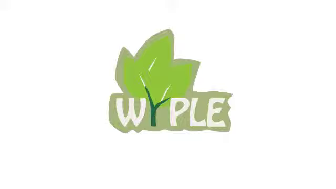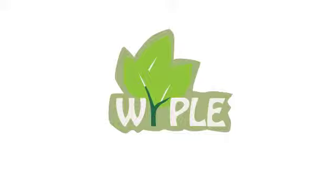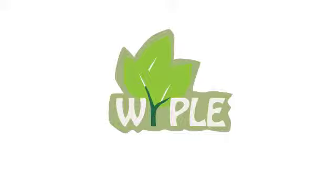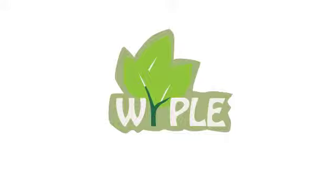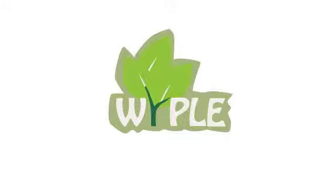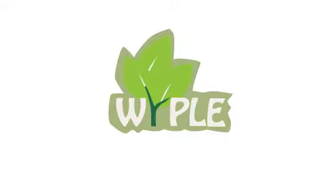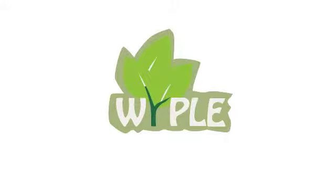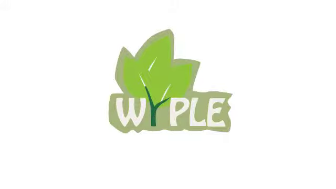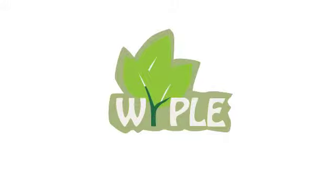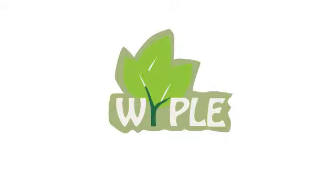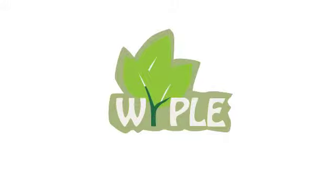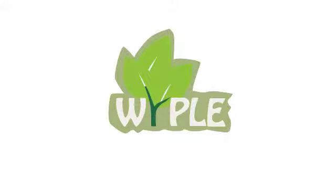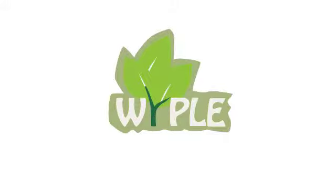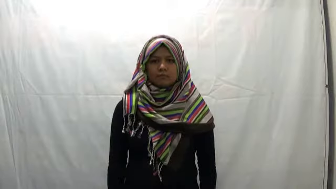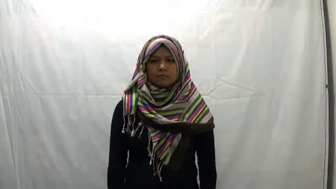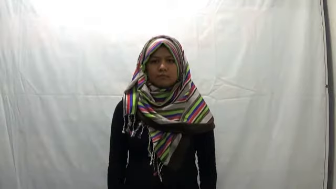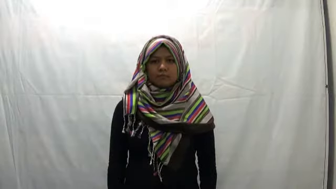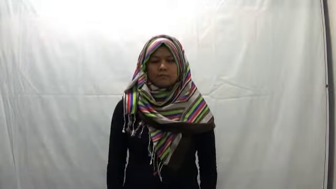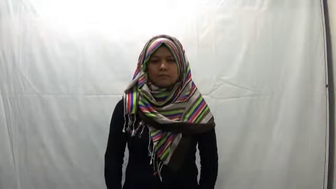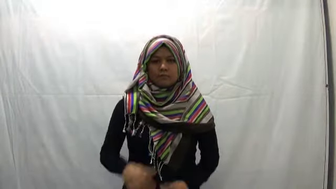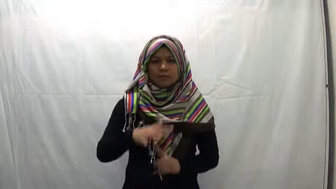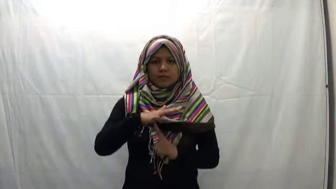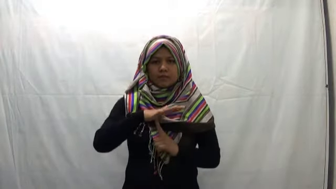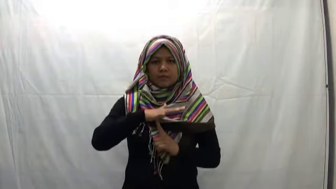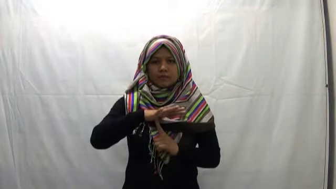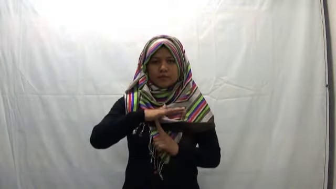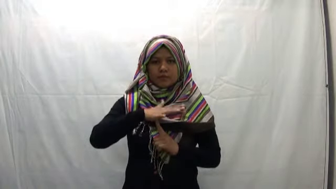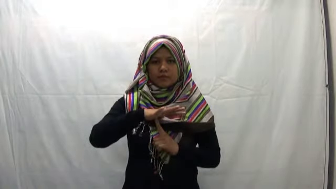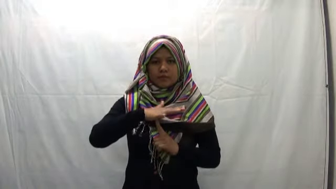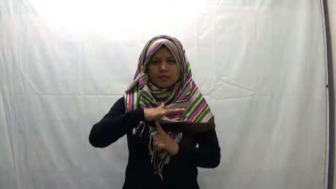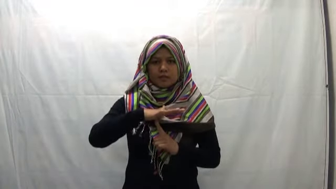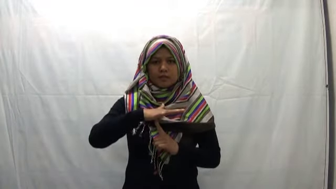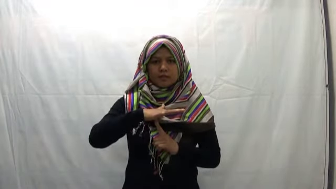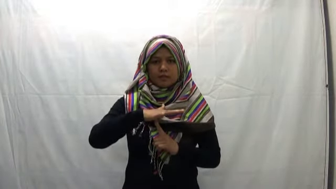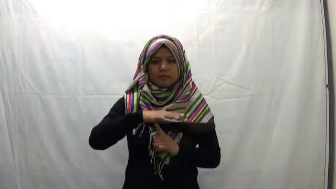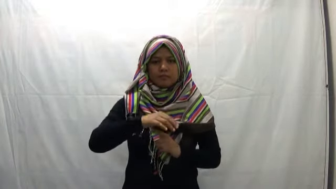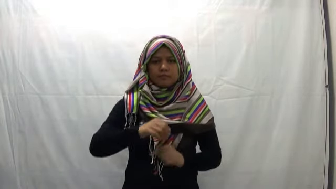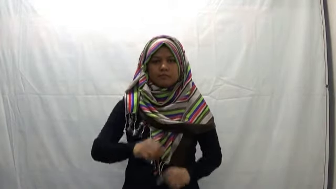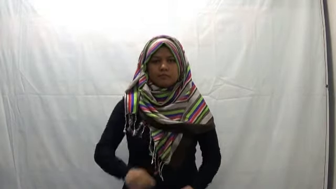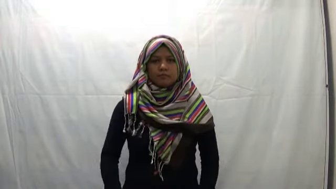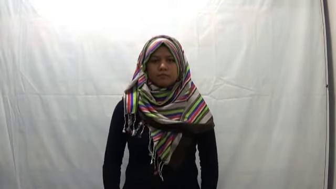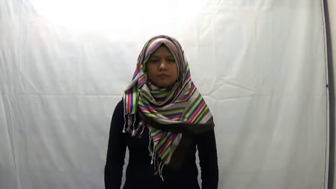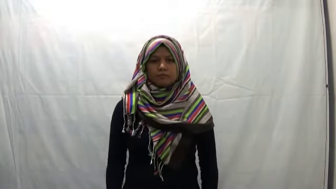TV